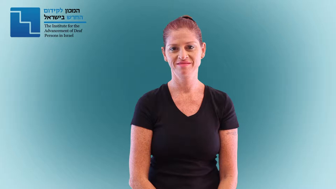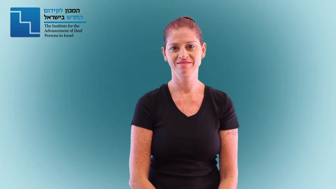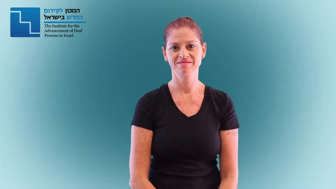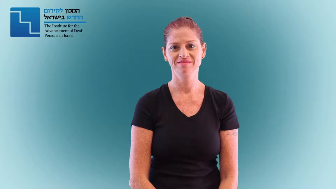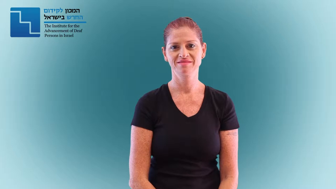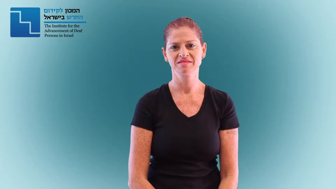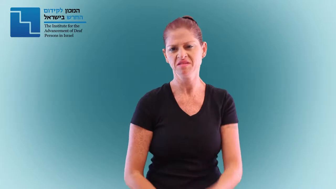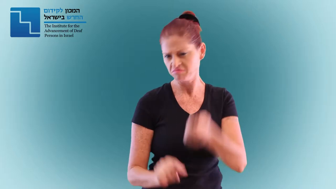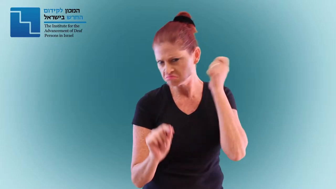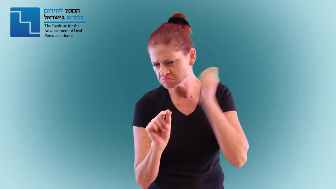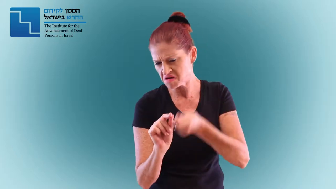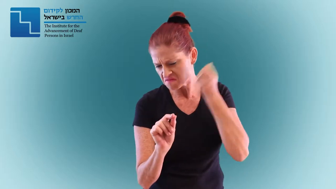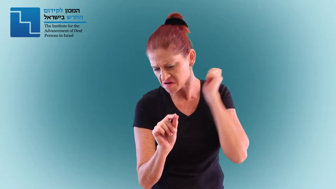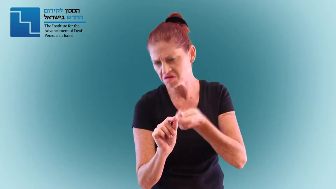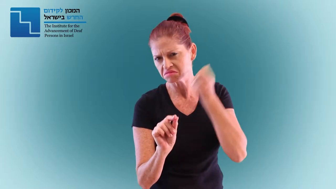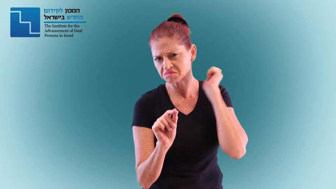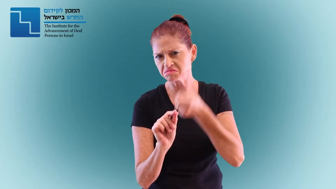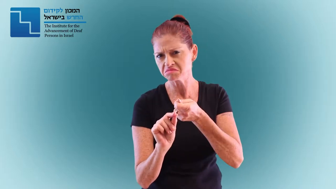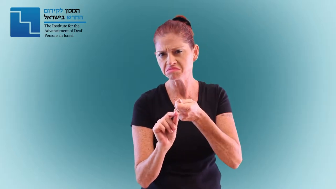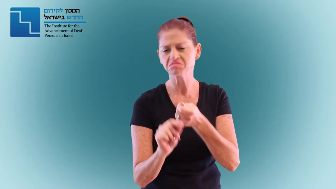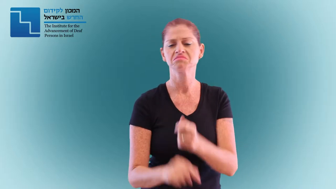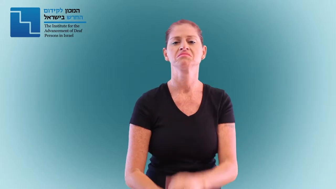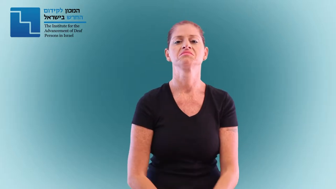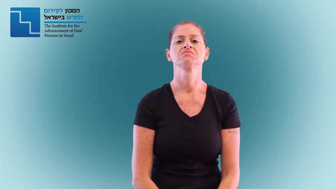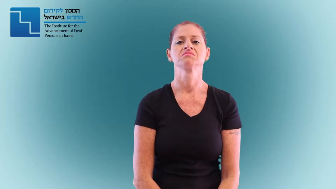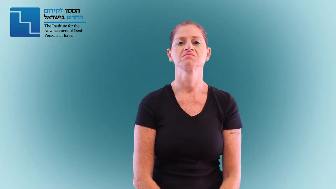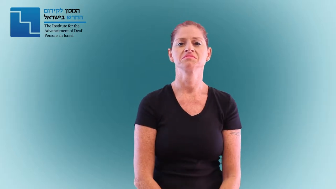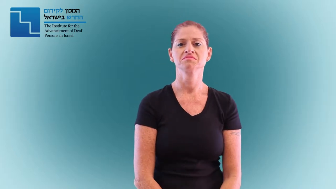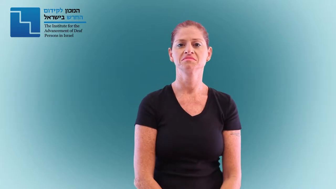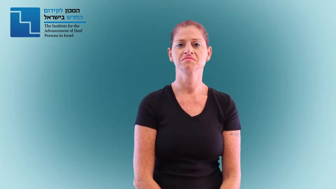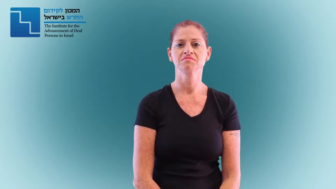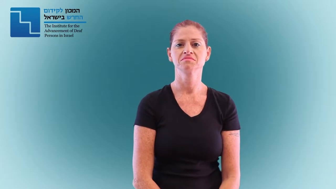לדפוק (בפטיש)